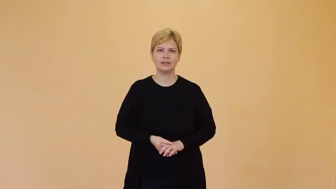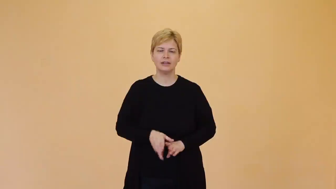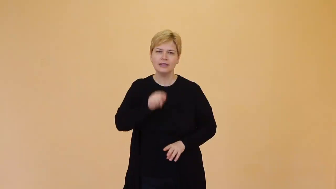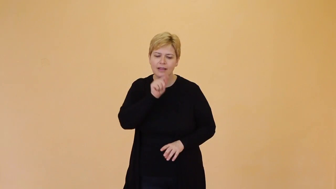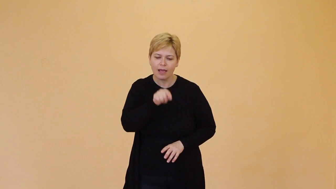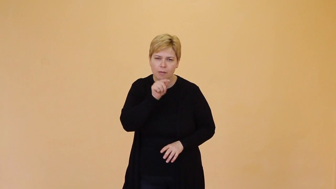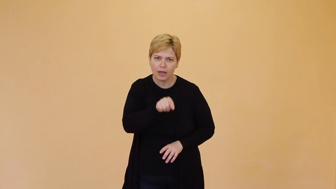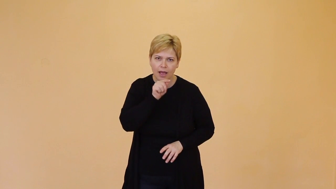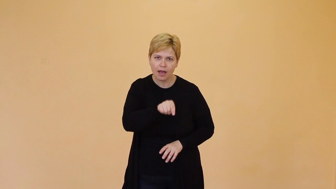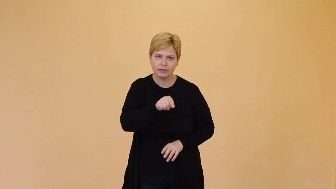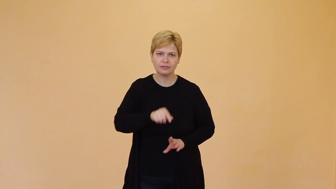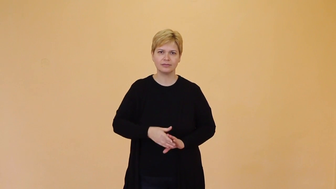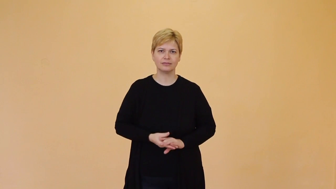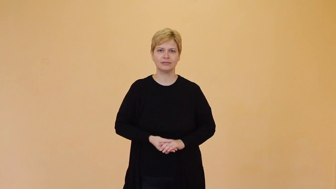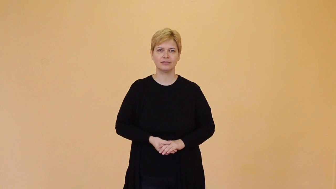sliepka